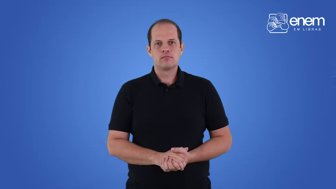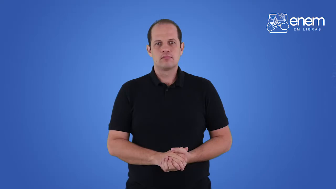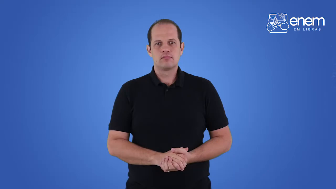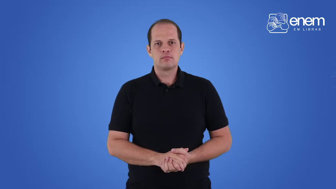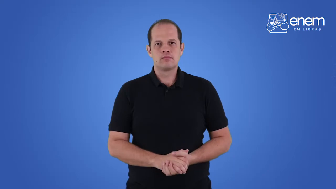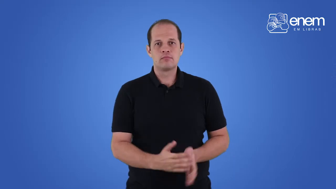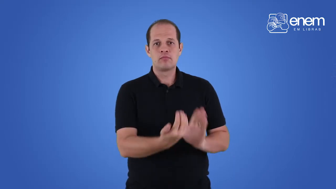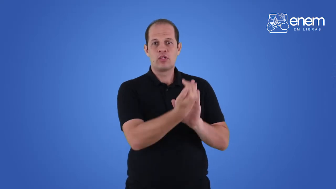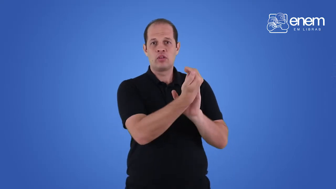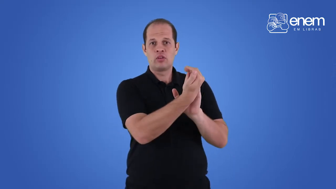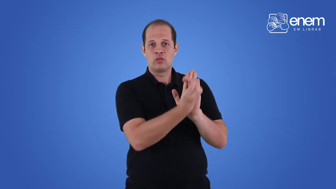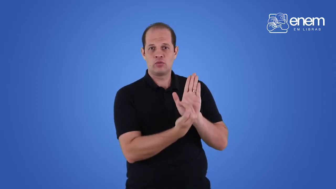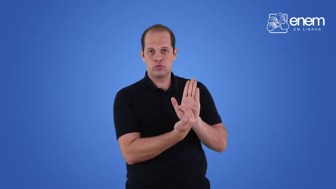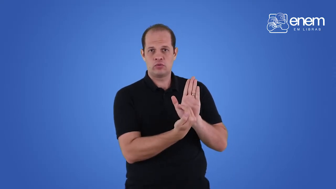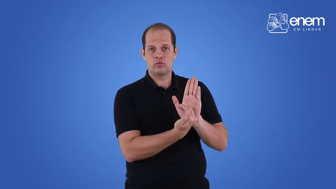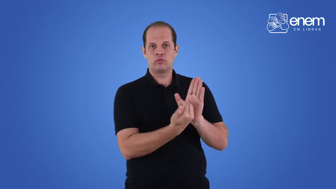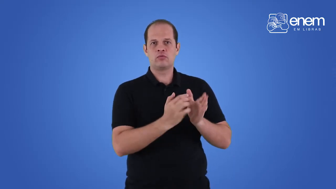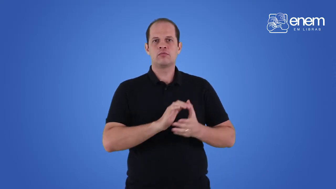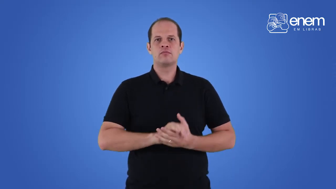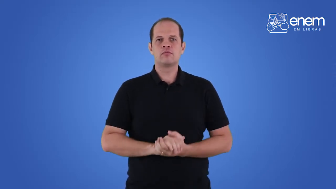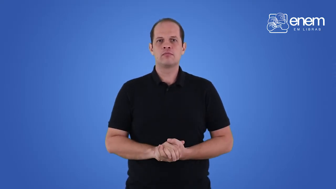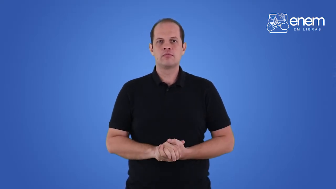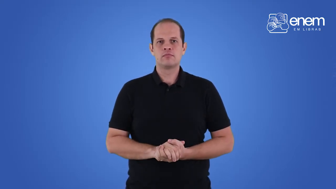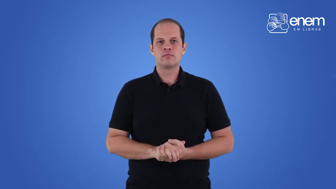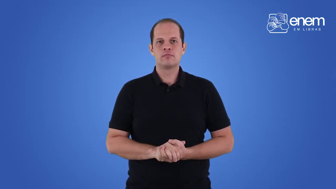Desconto